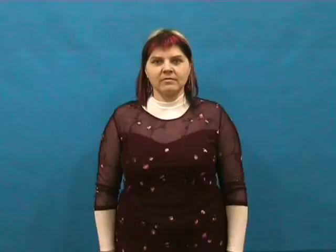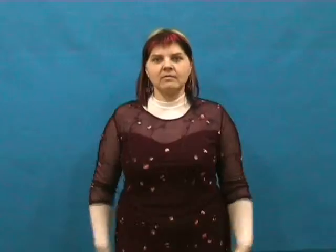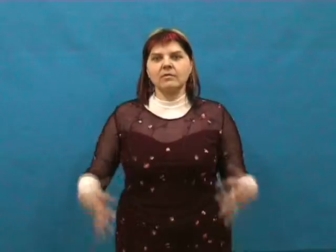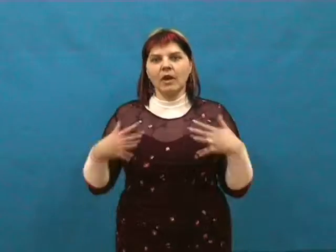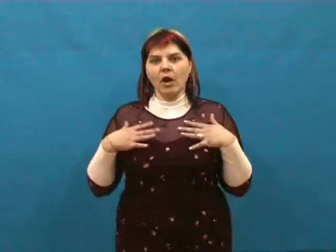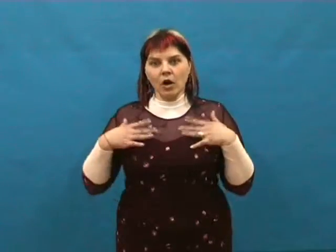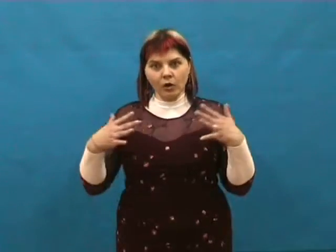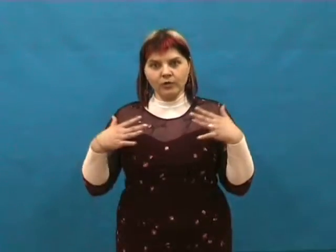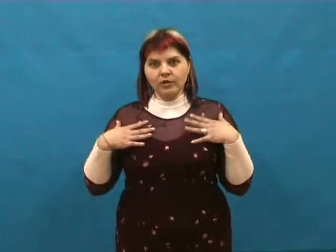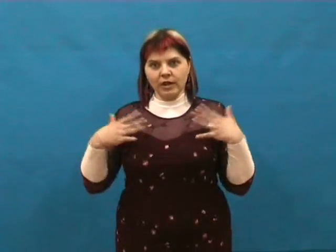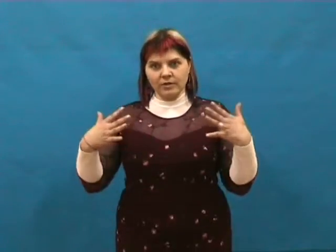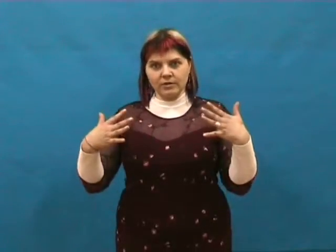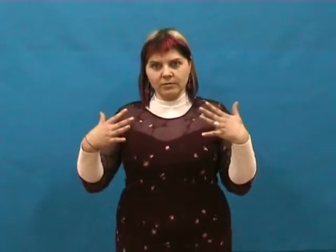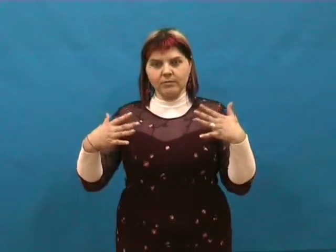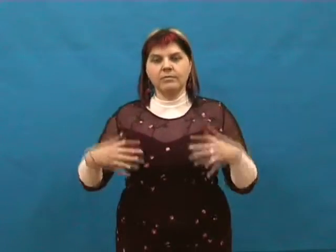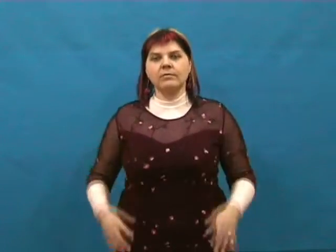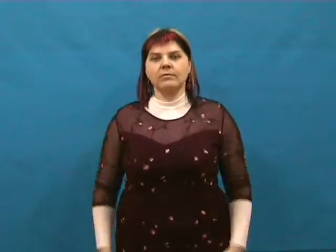oddychać